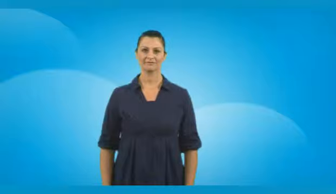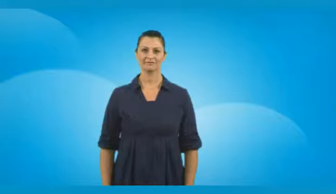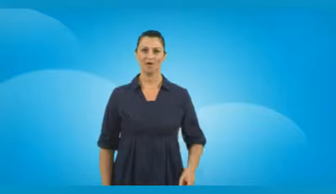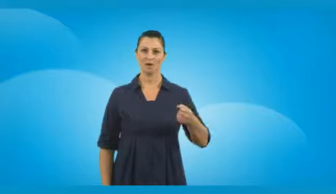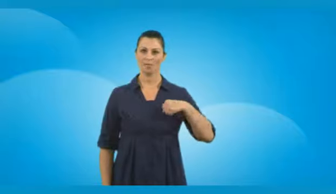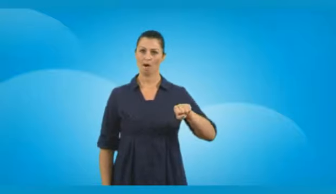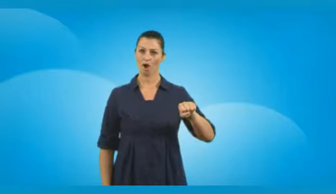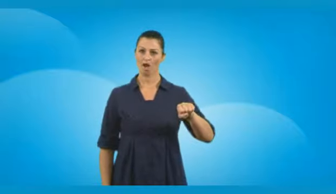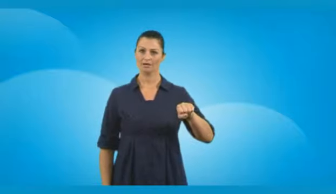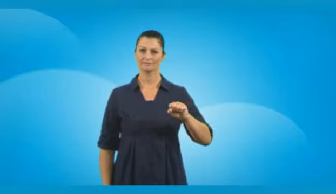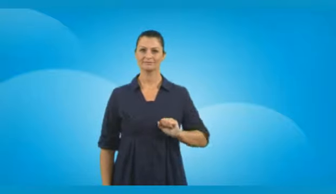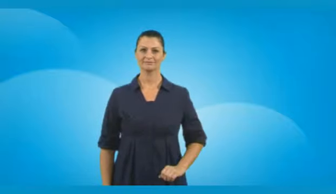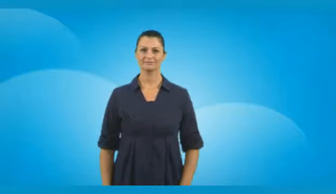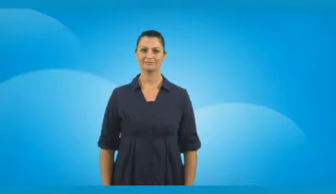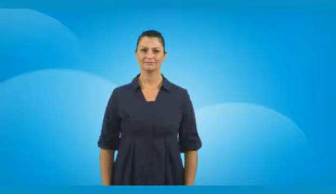Bal